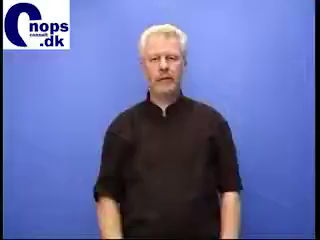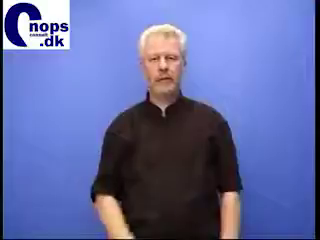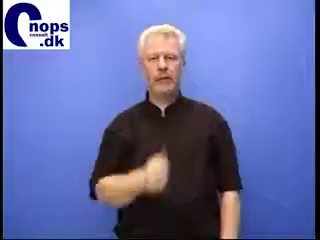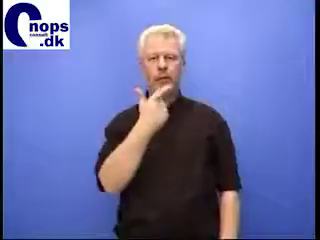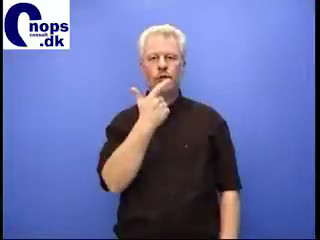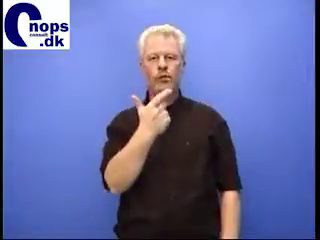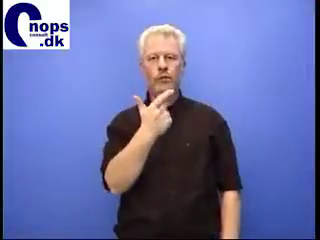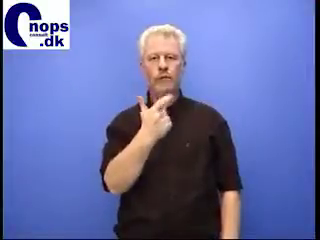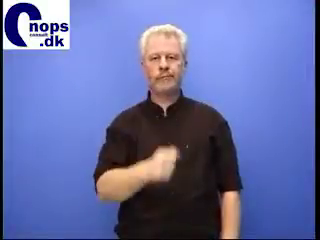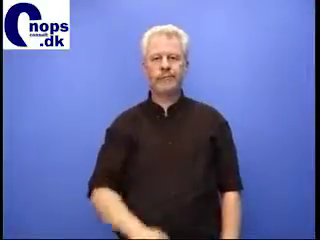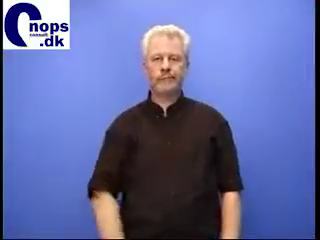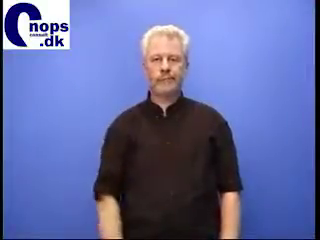2